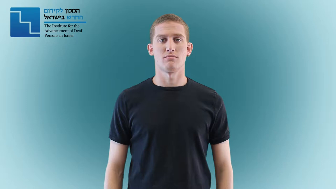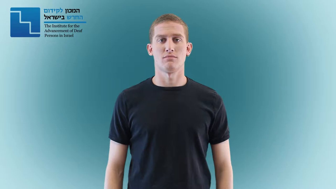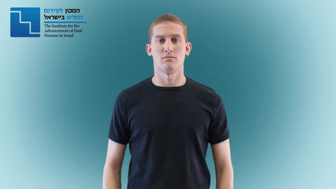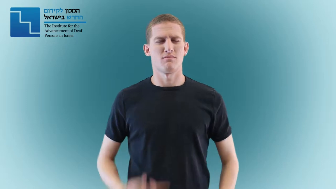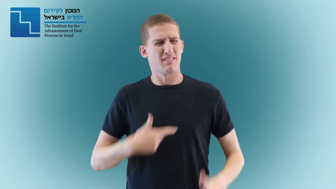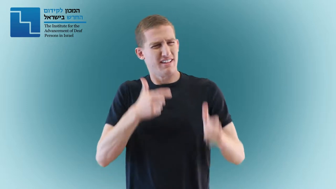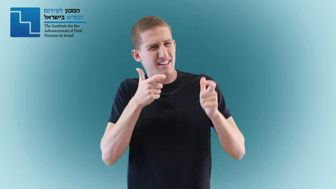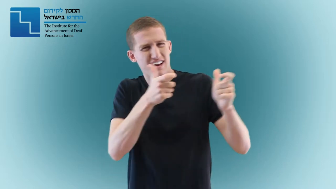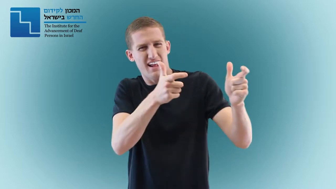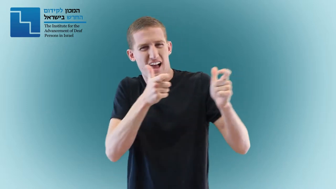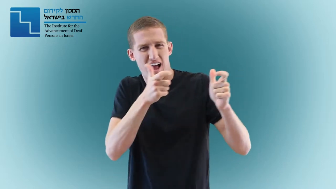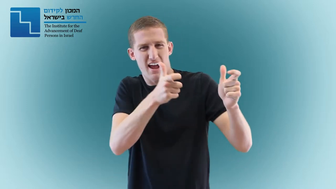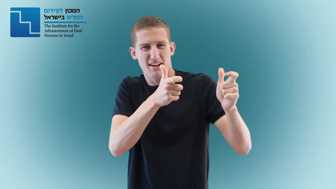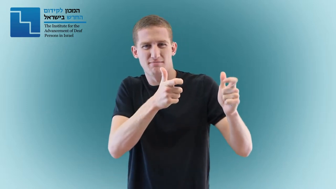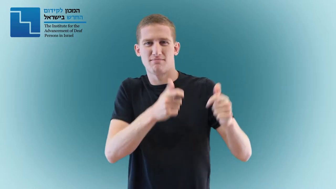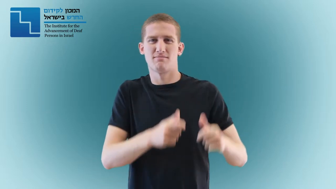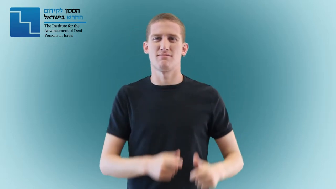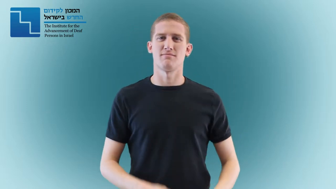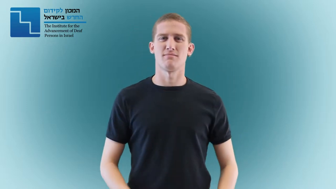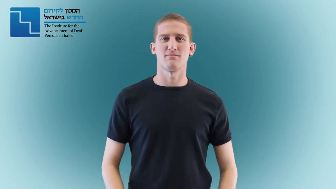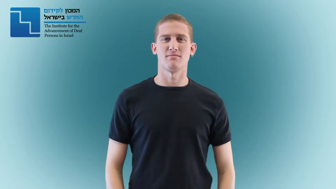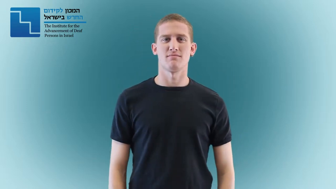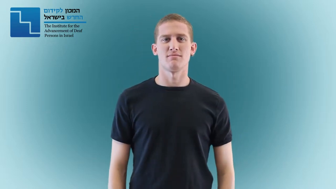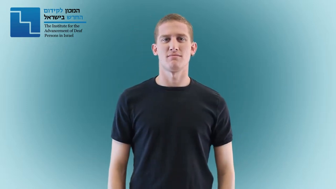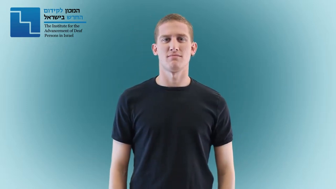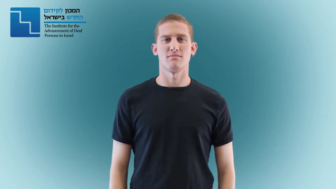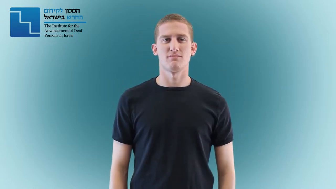להילחם